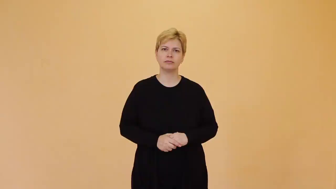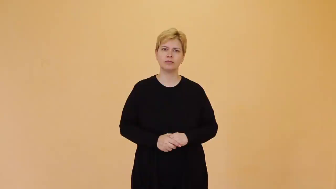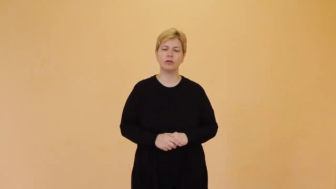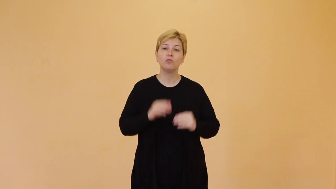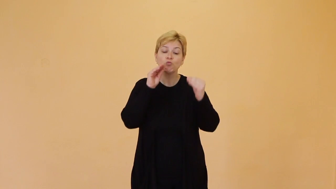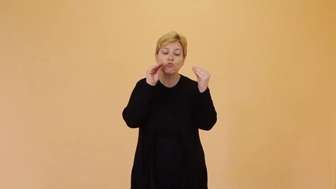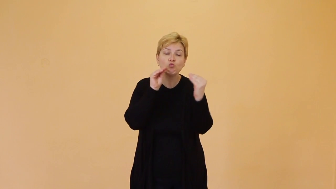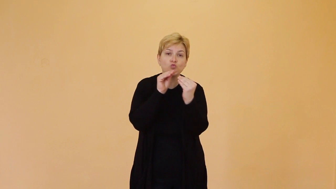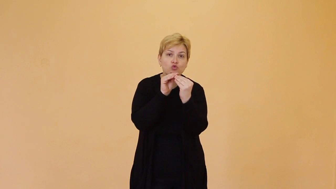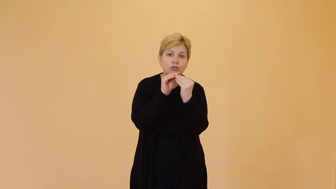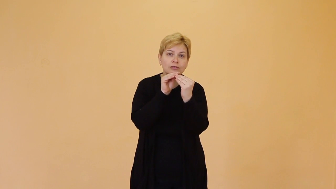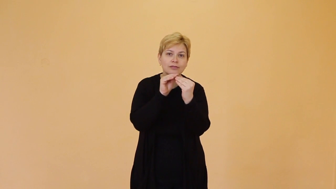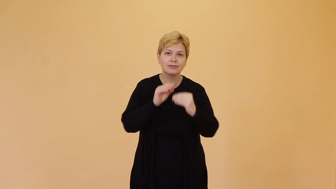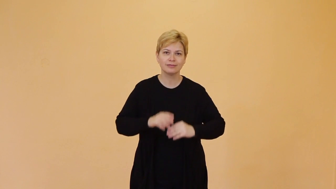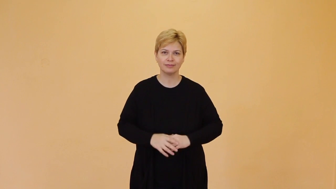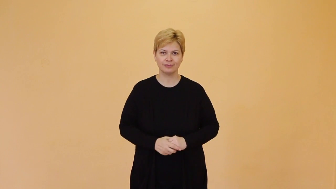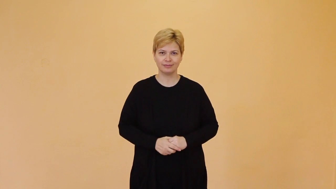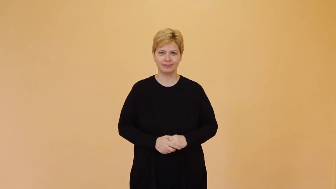bozk